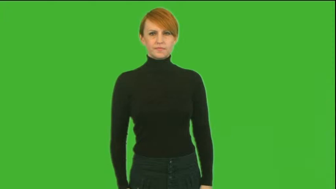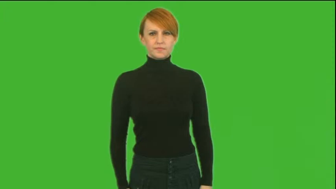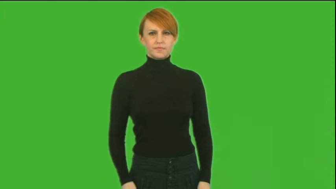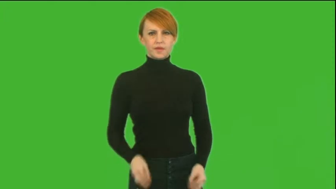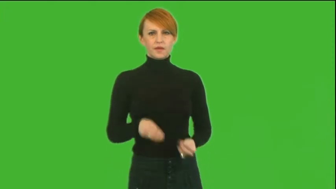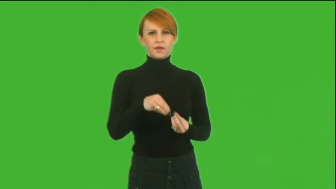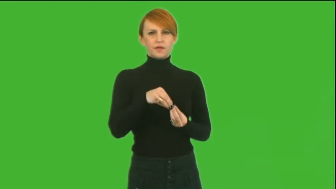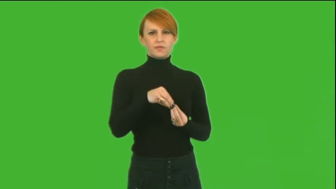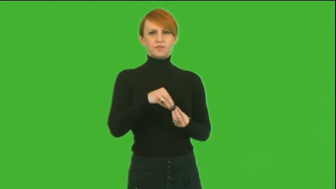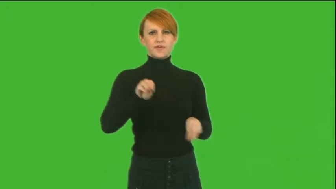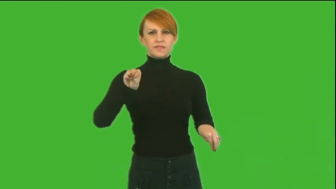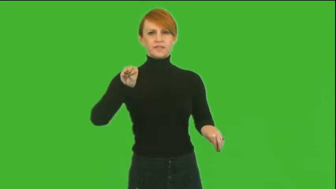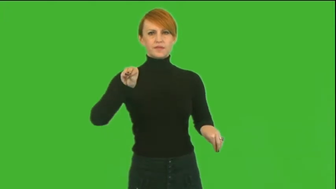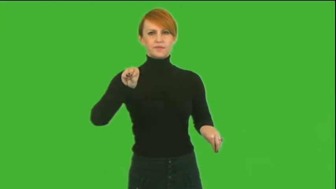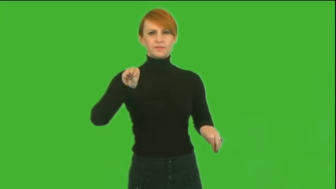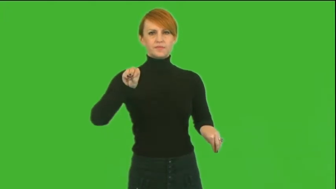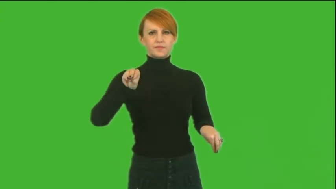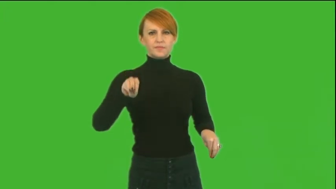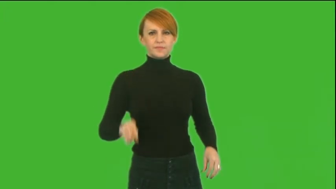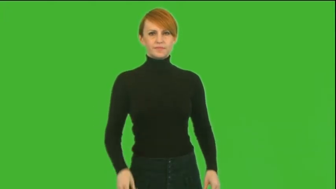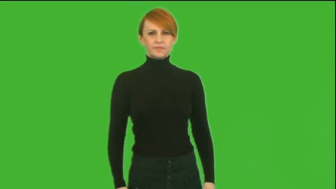więcej